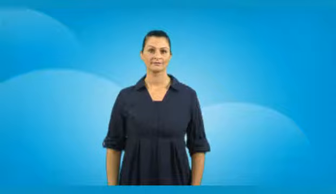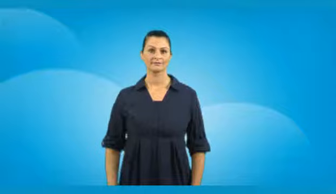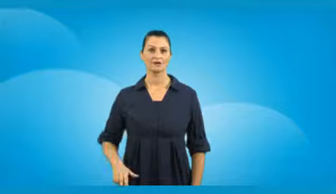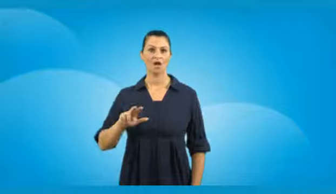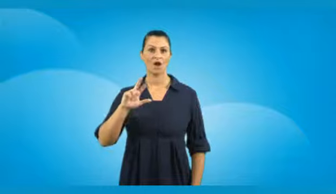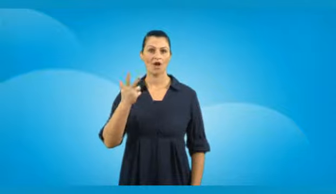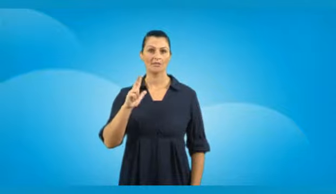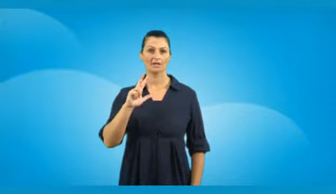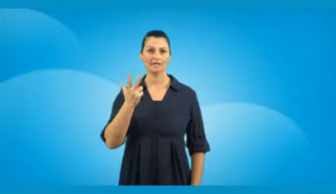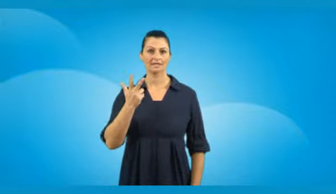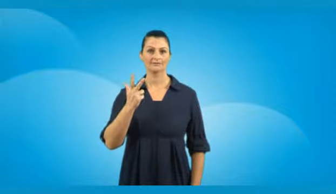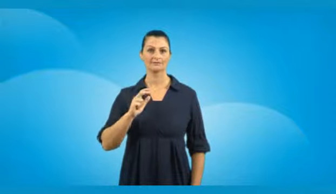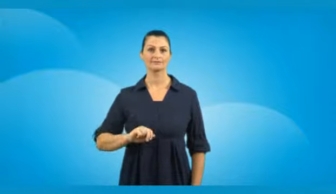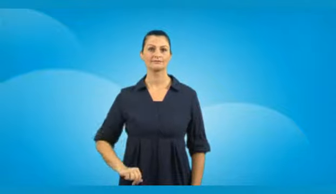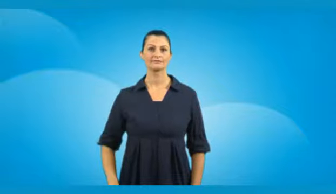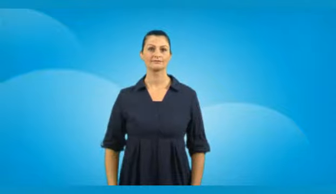Harmadik